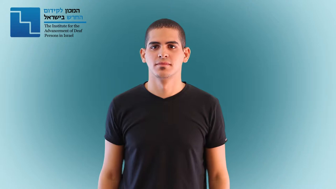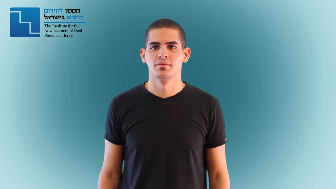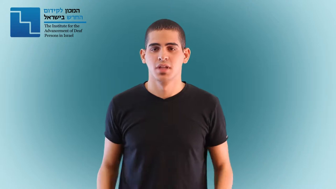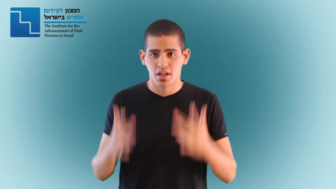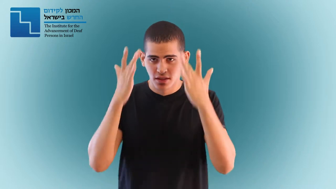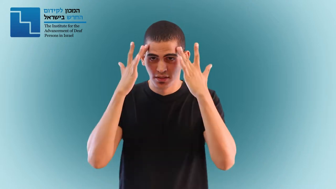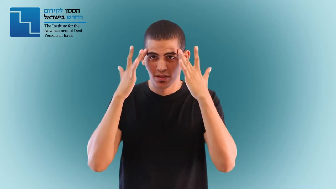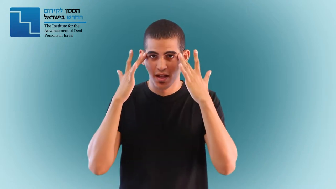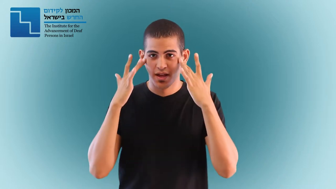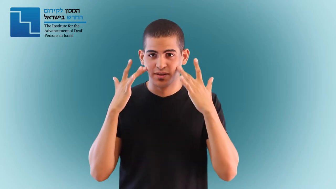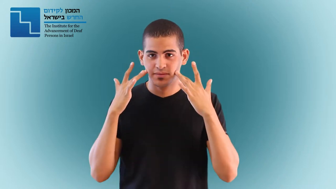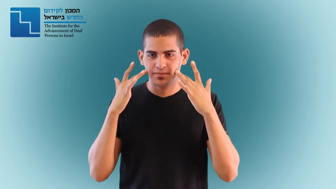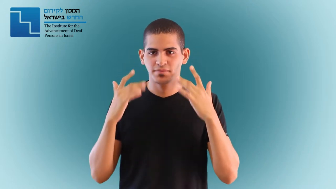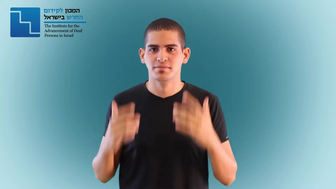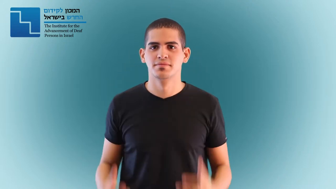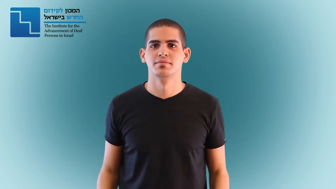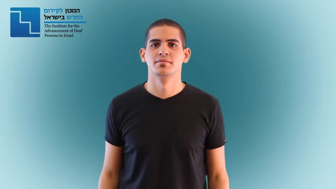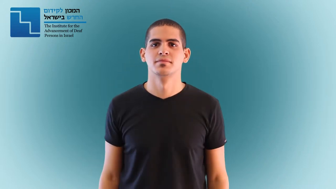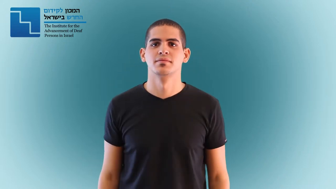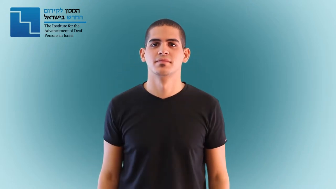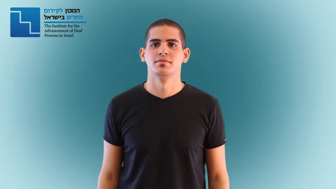להזיע